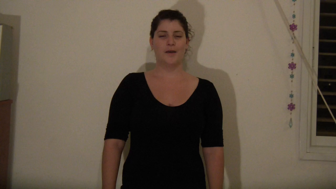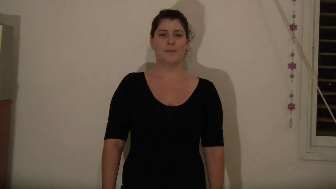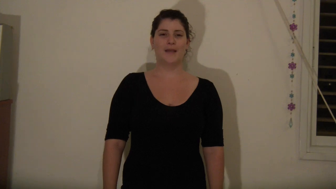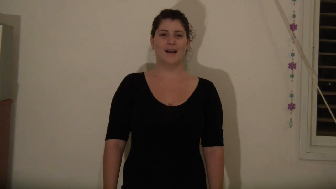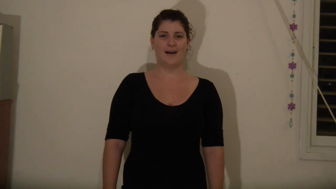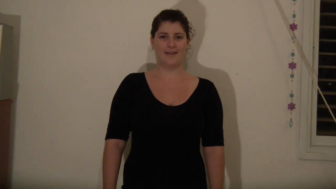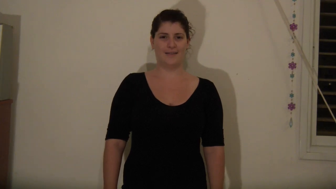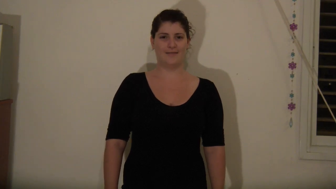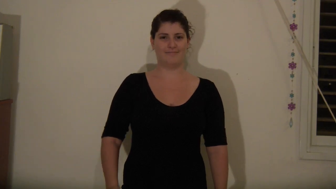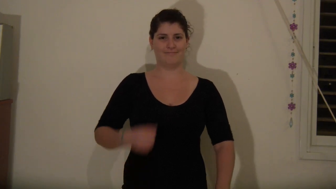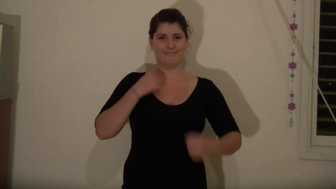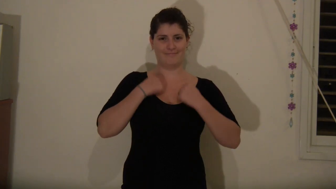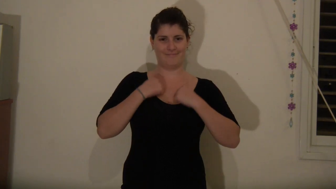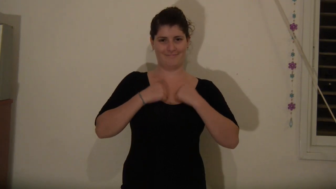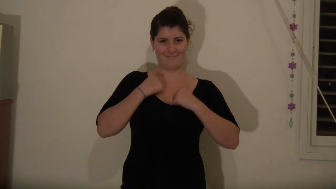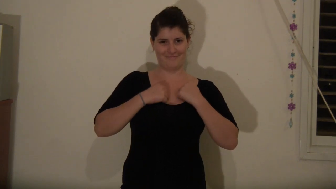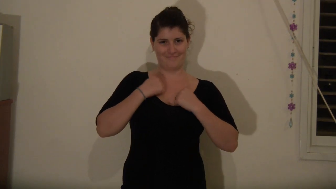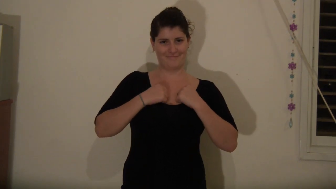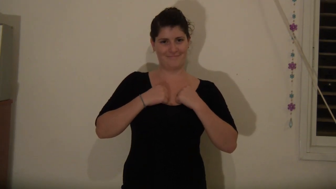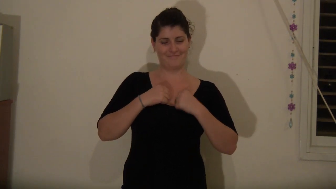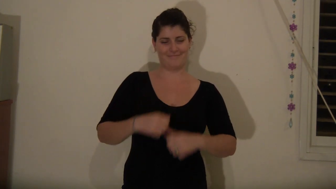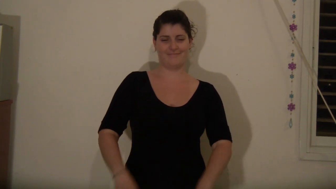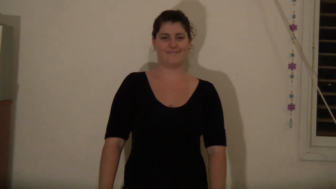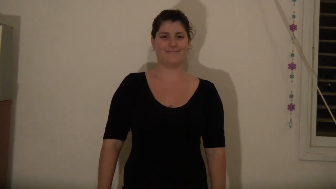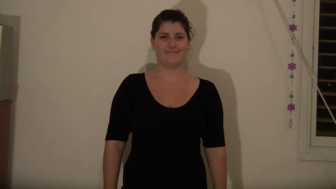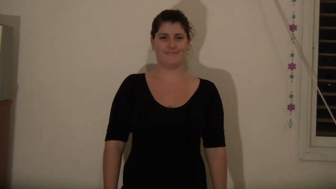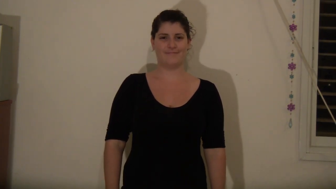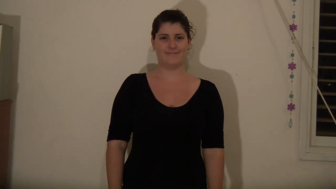מקלחת